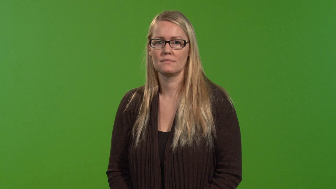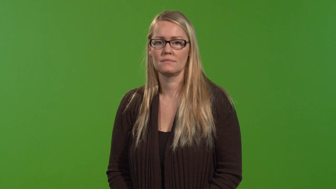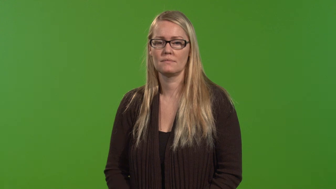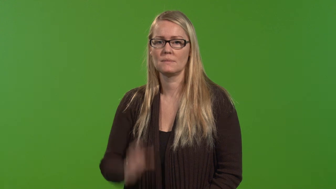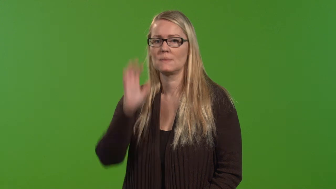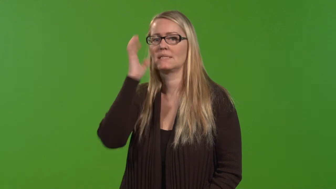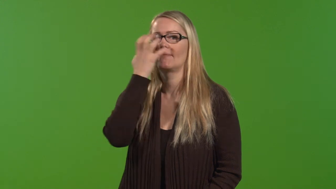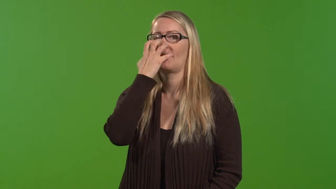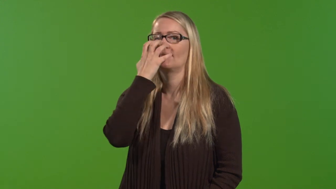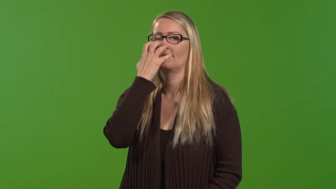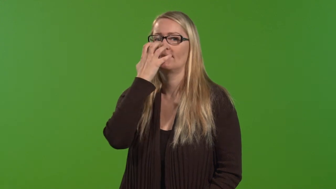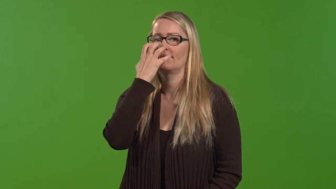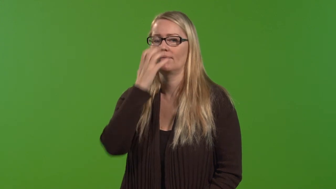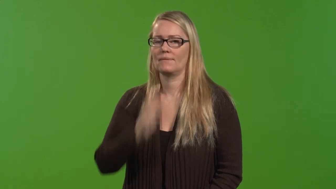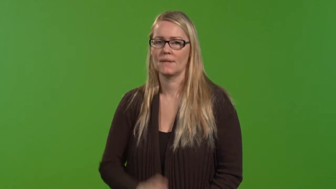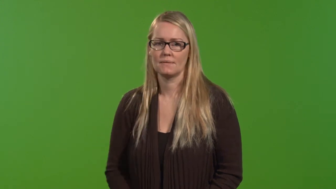Svæfing